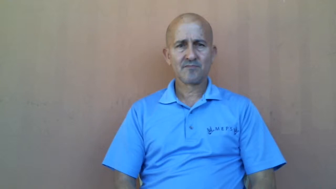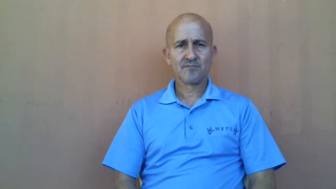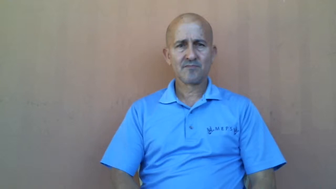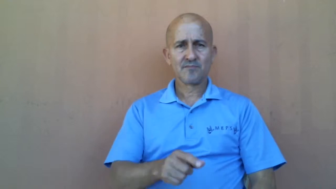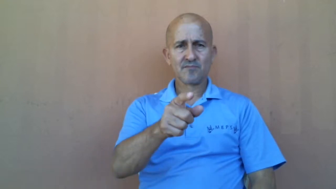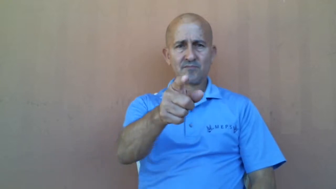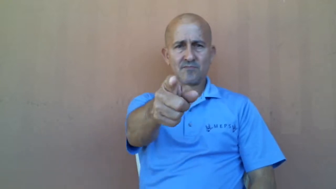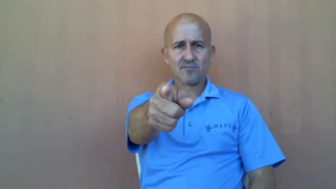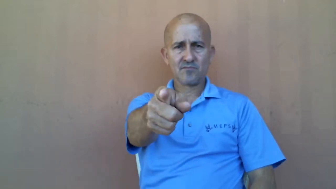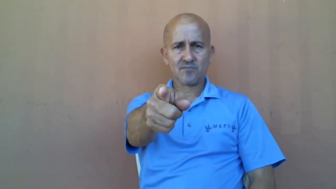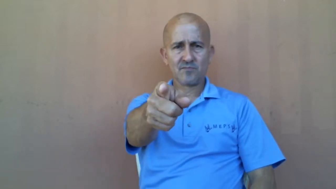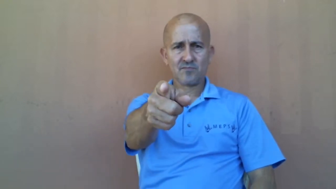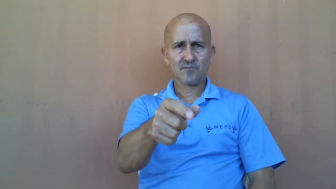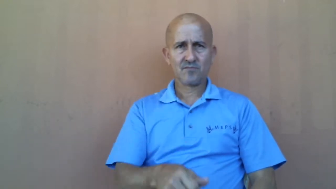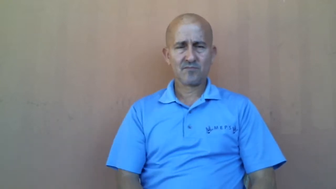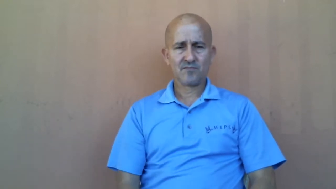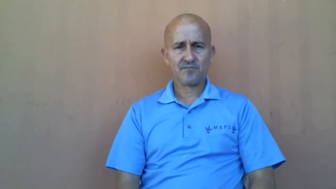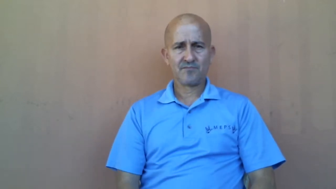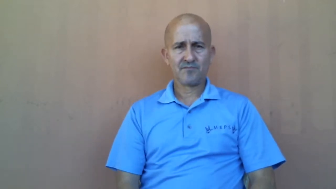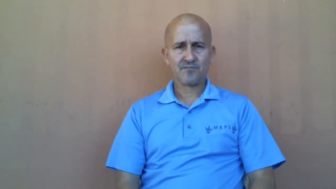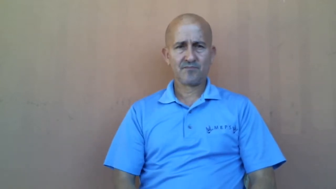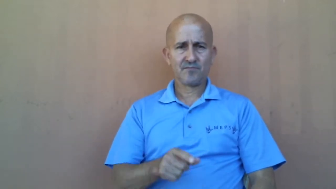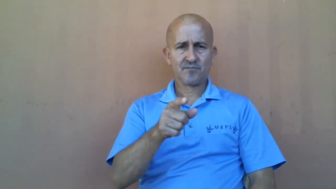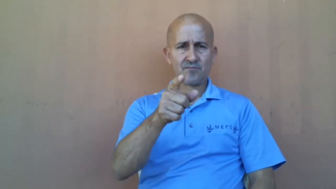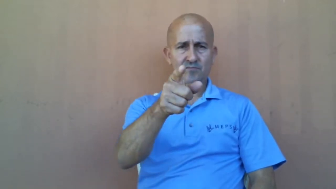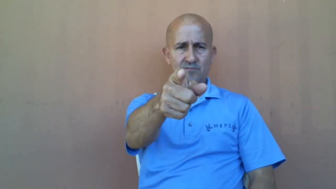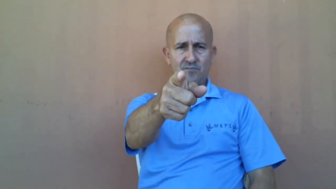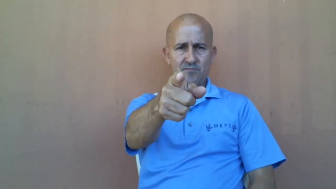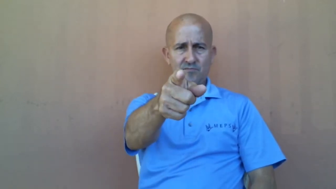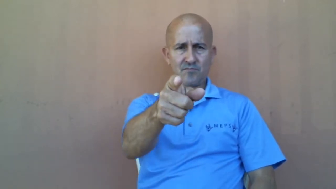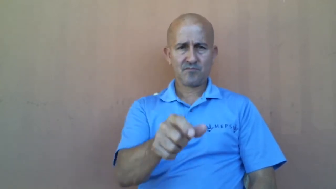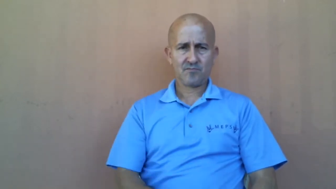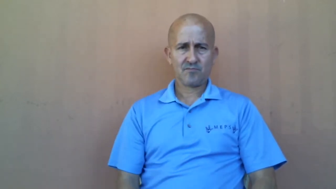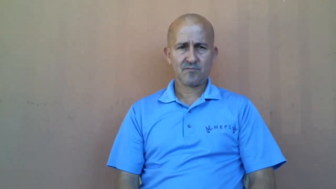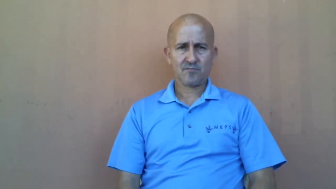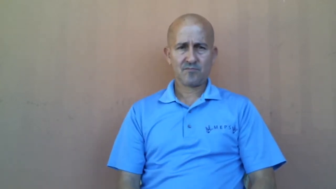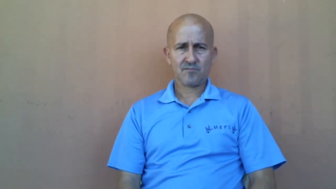tú